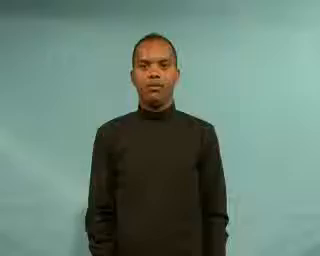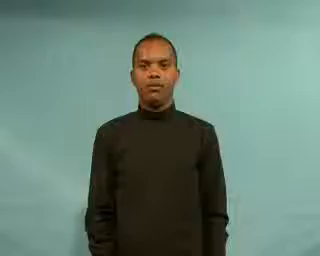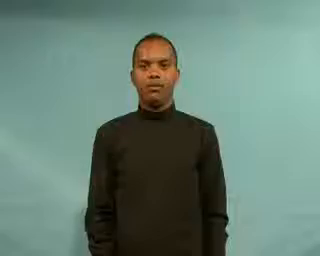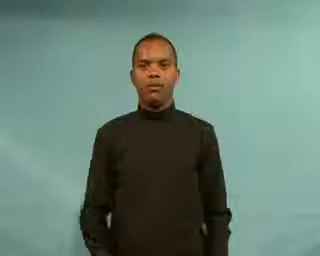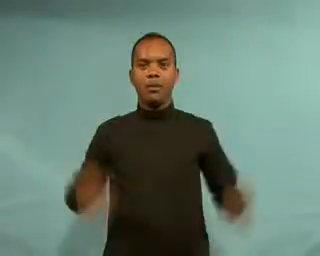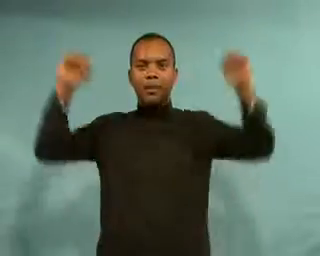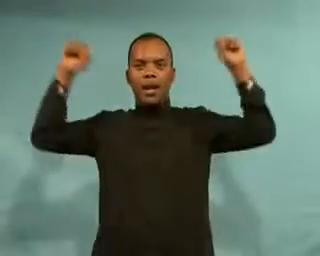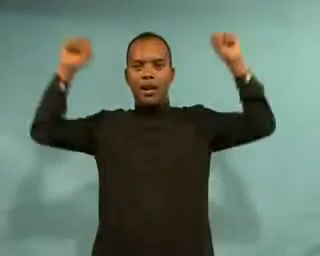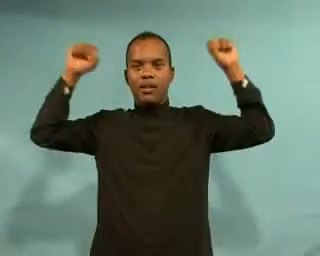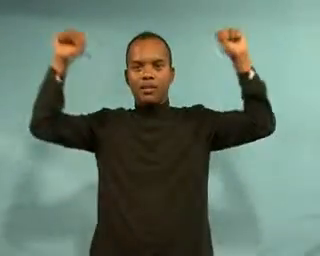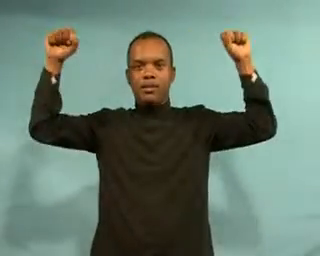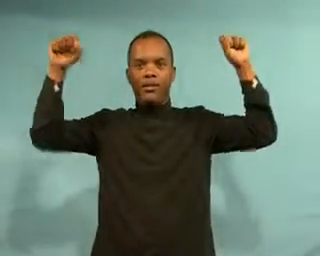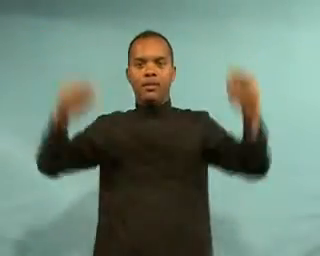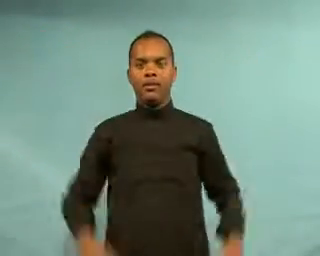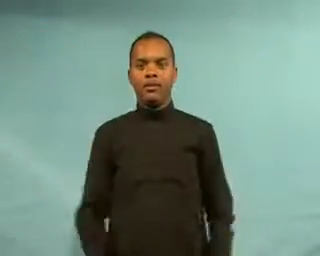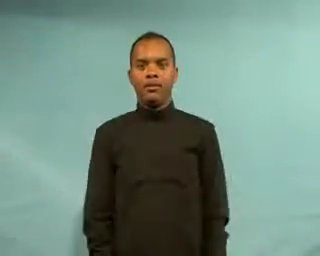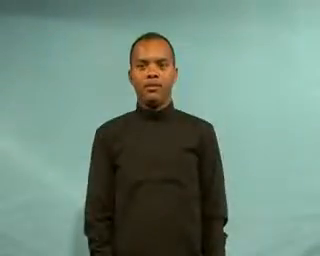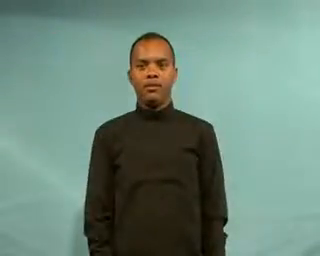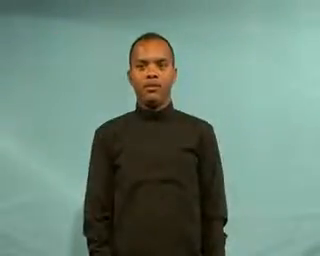mandresy